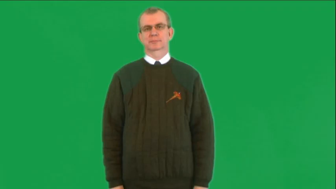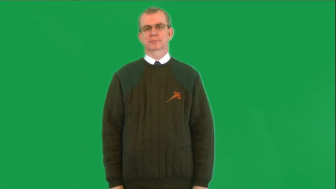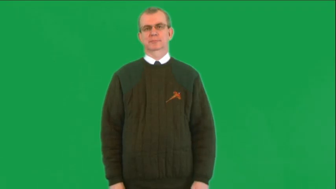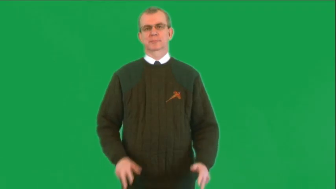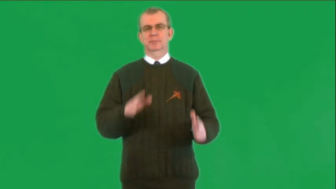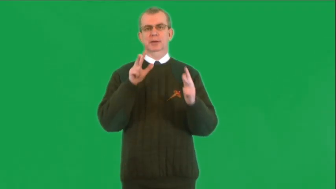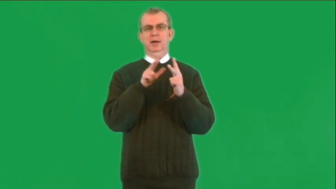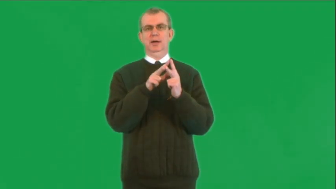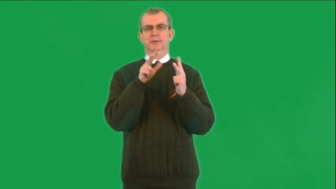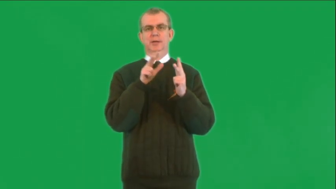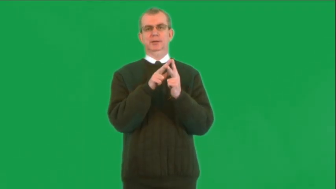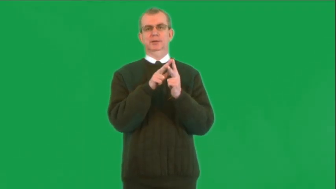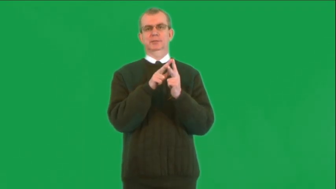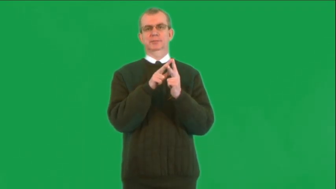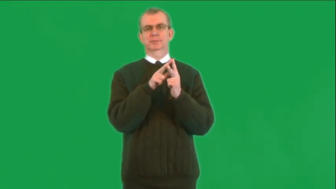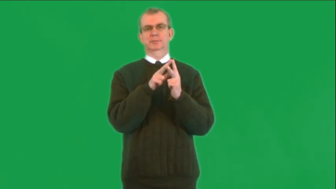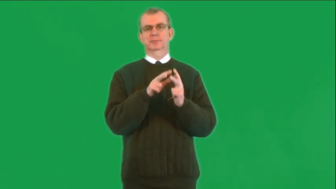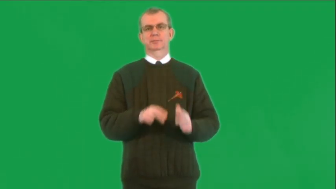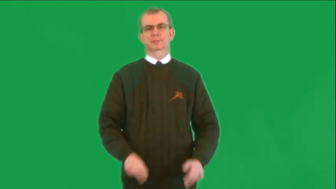atak